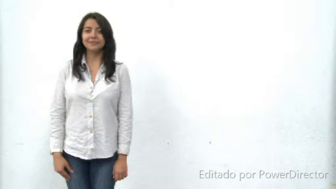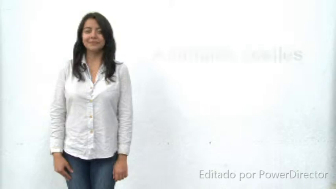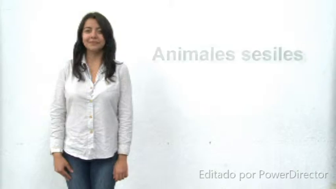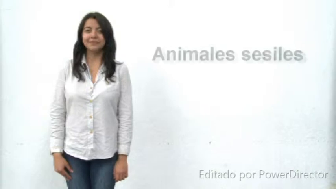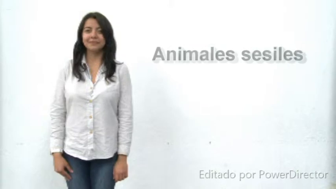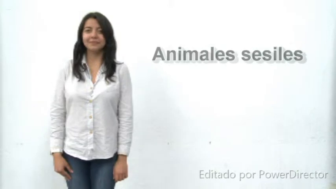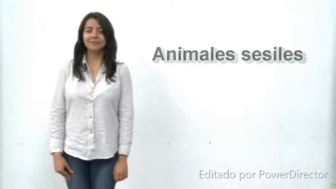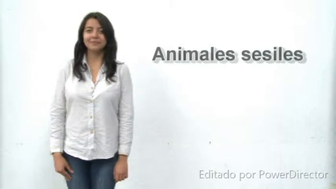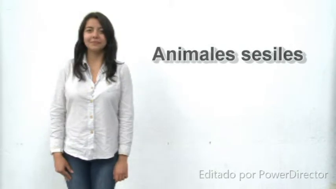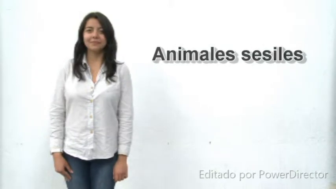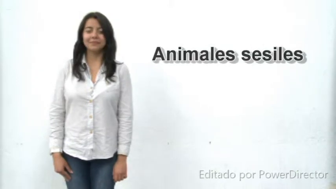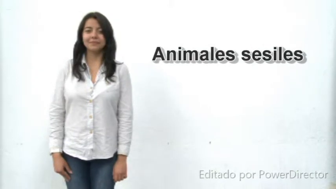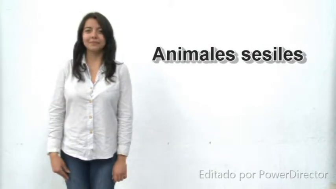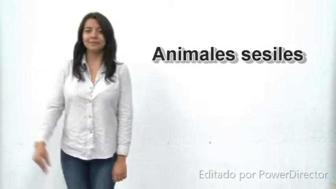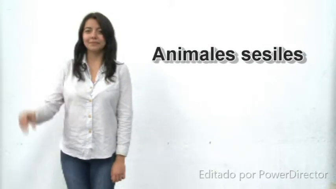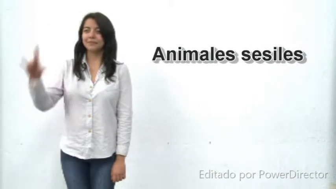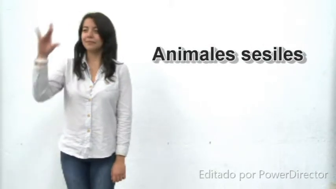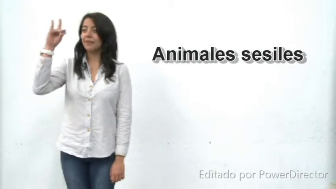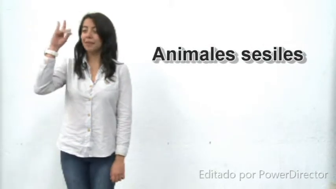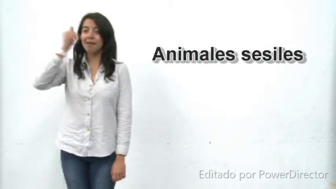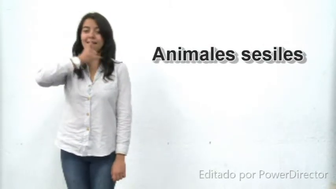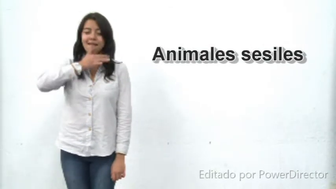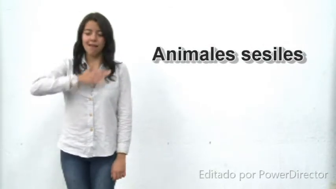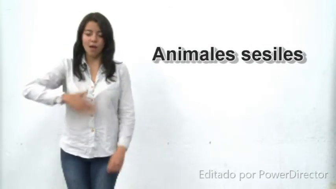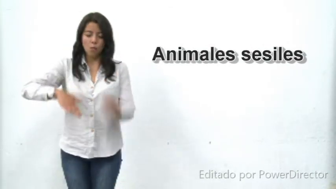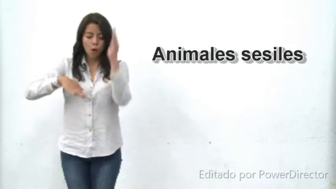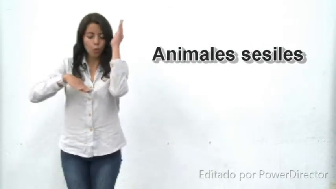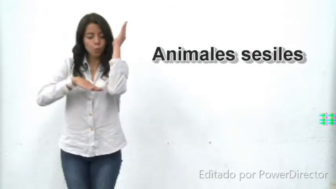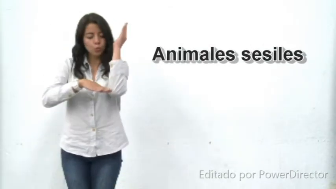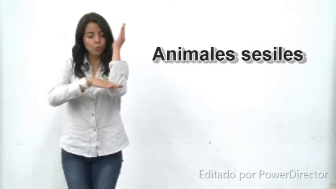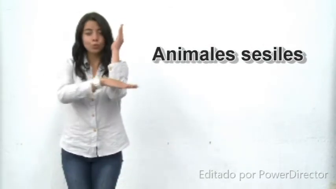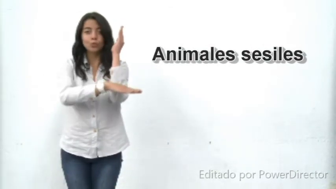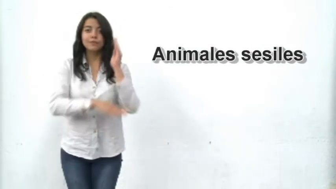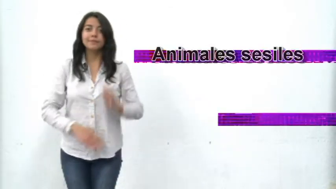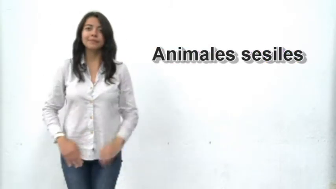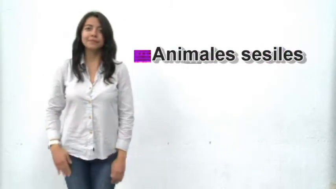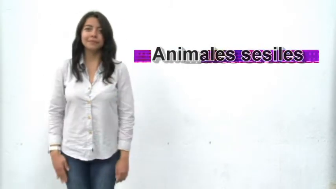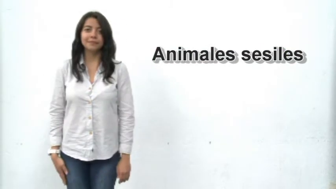Animales sesiles